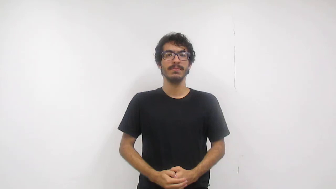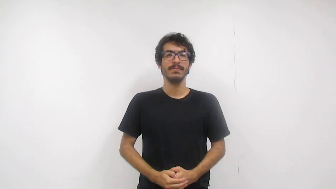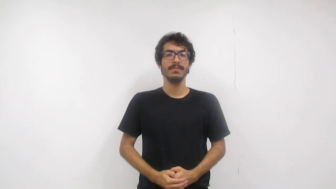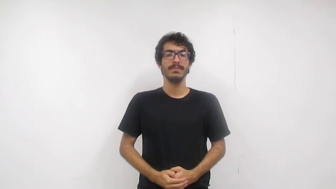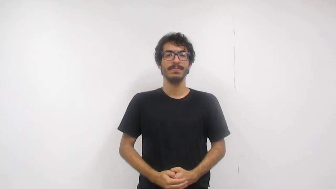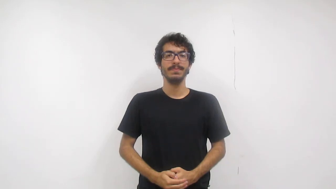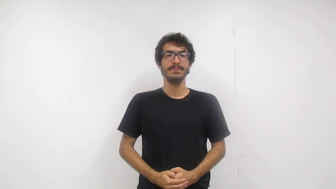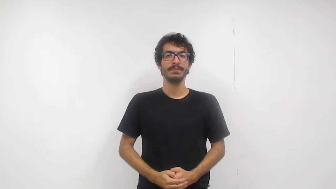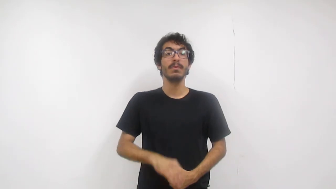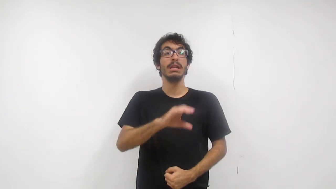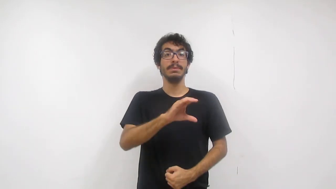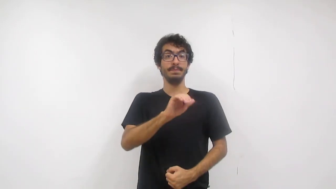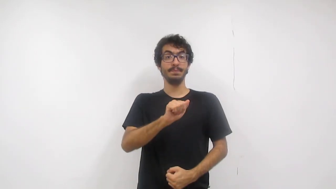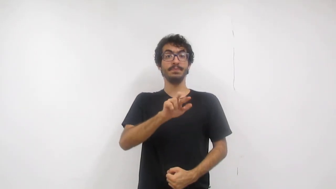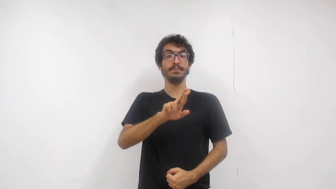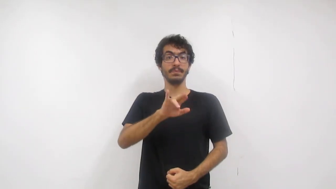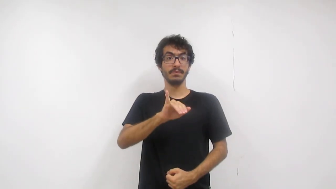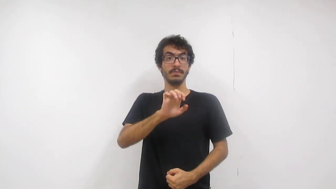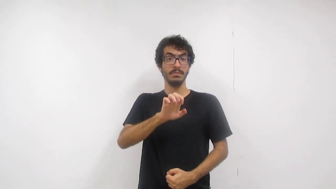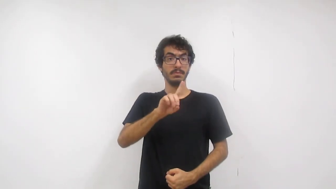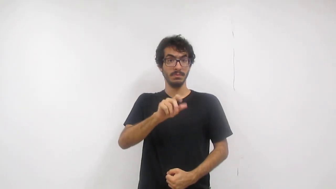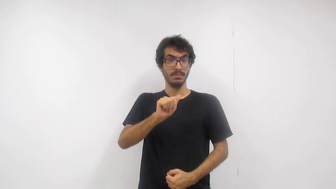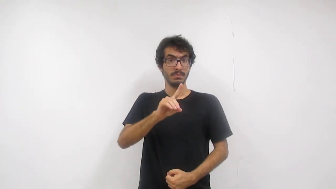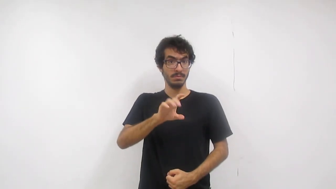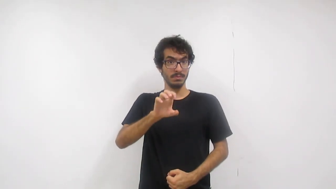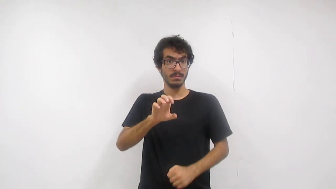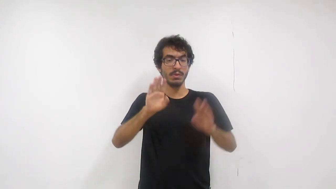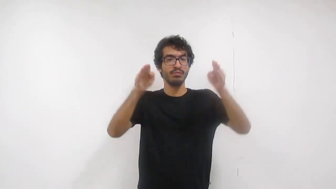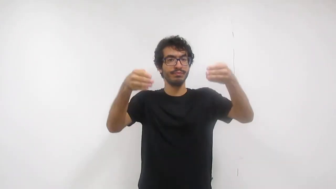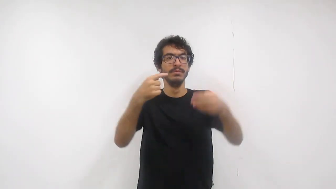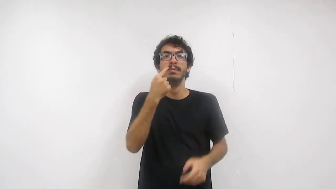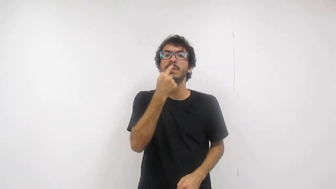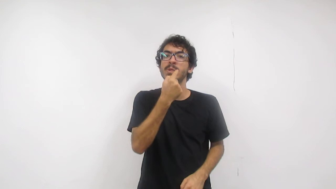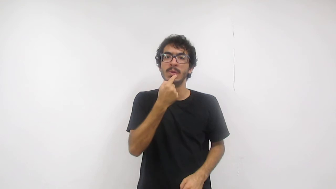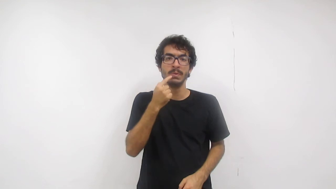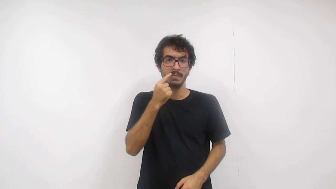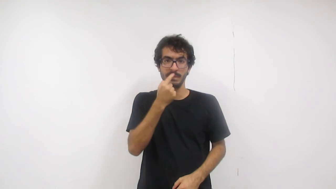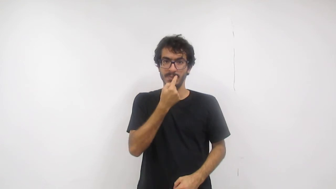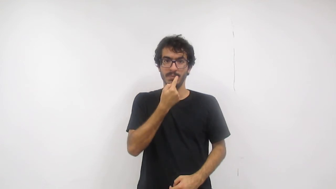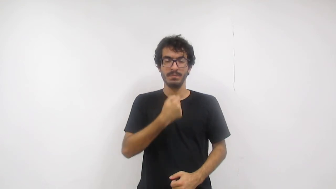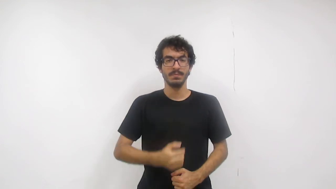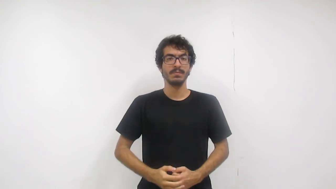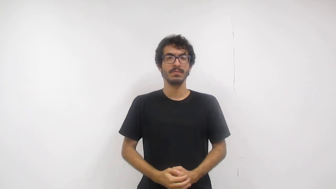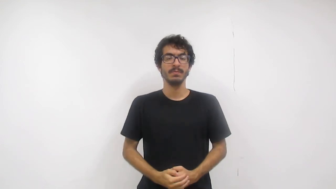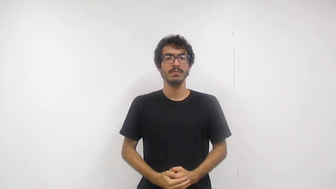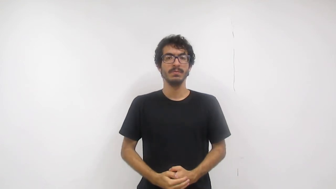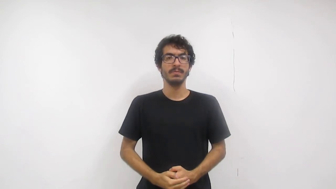Cavidade bucal